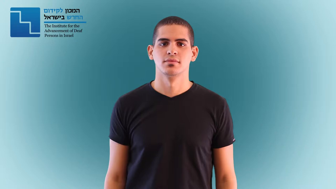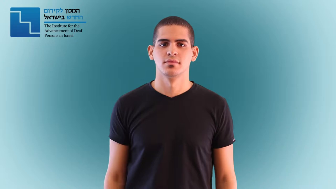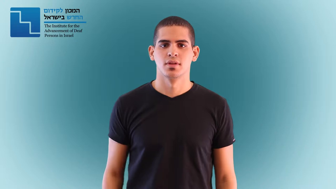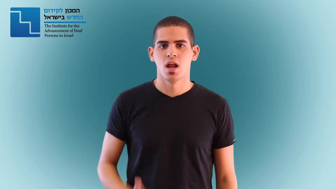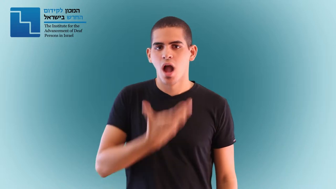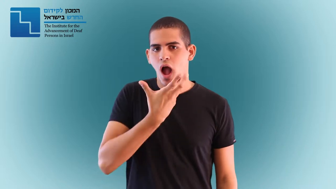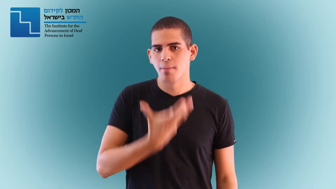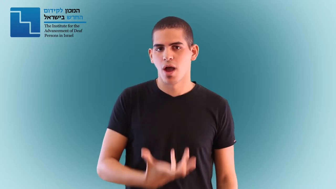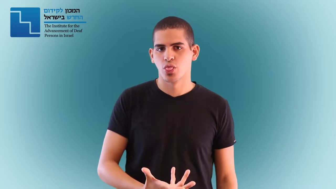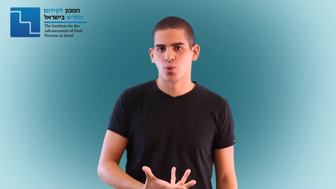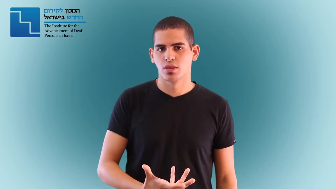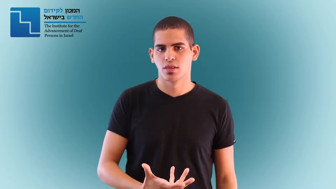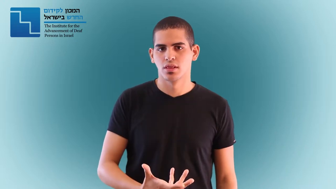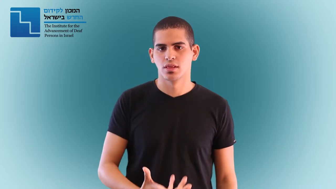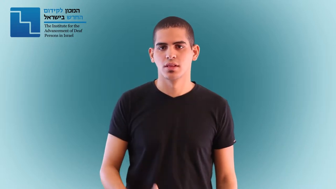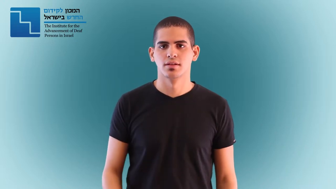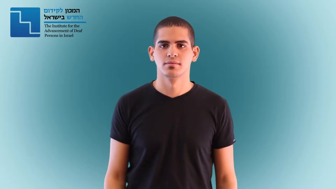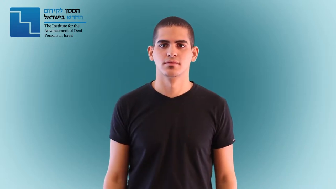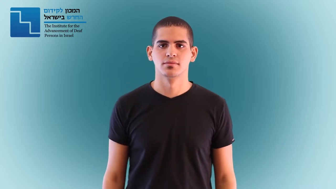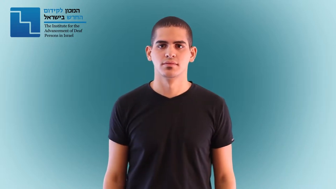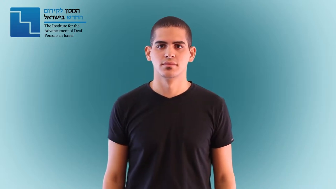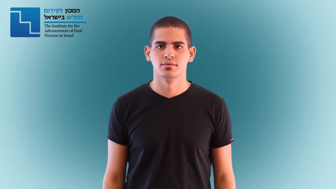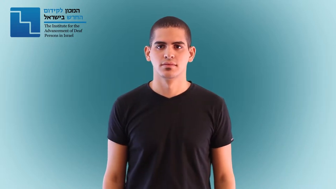רבנות